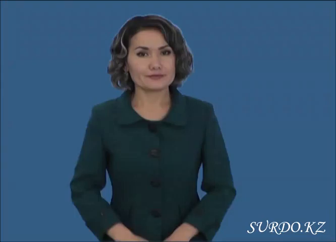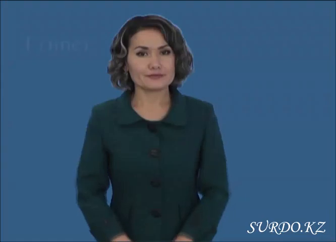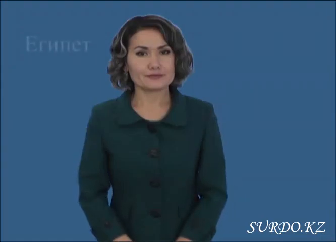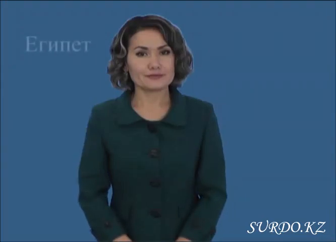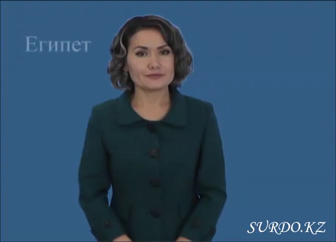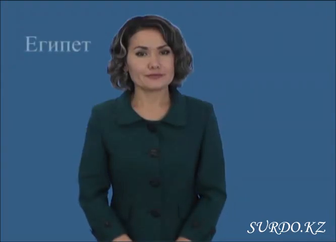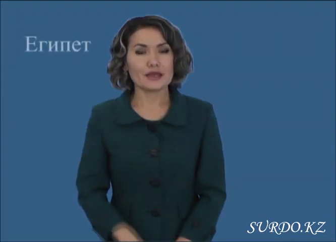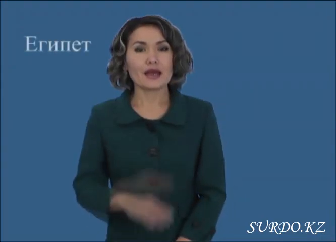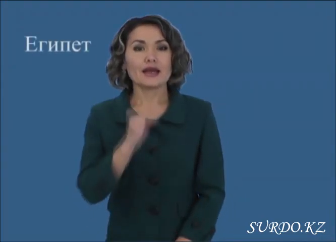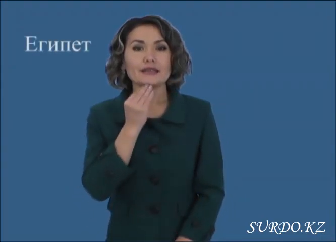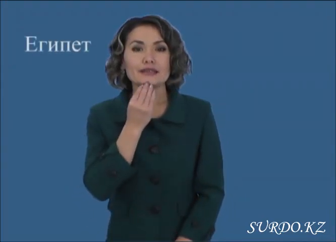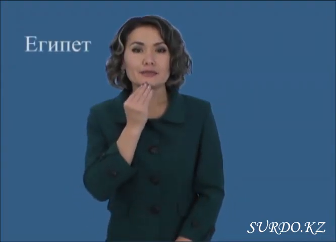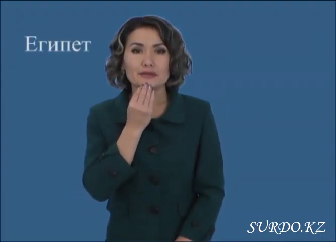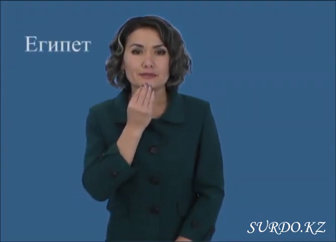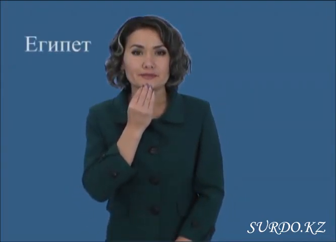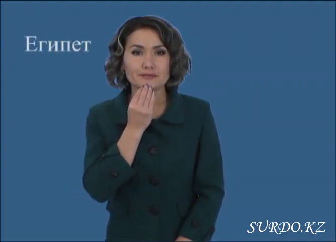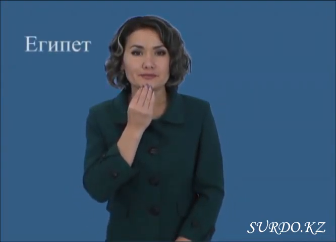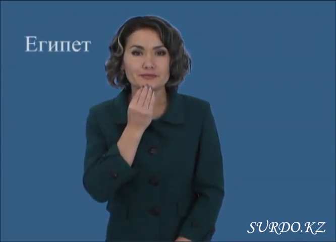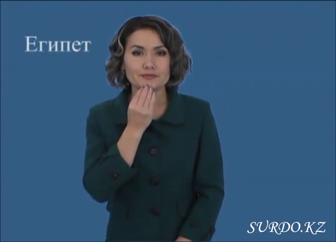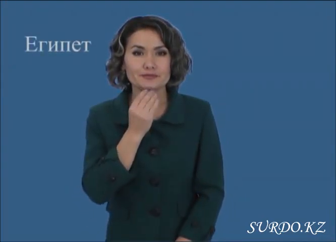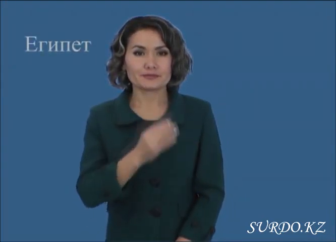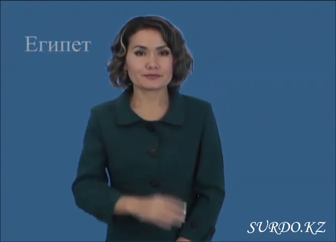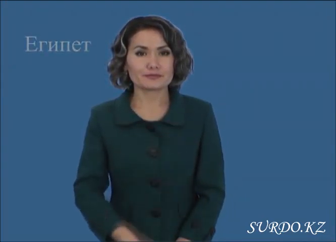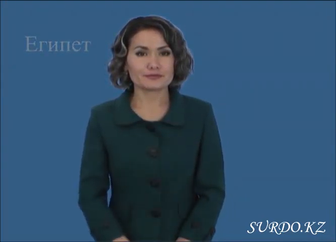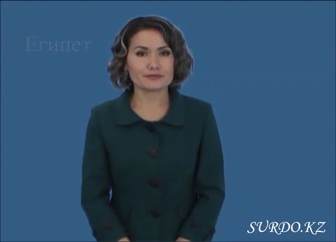Египет